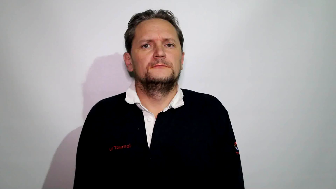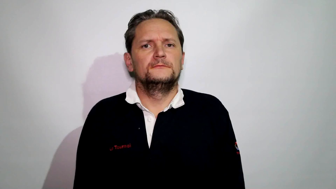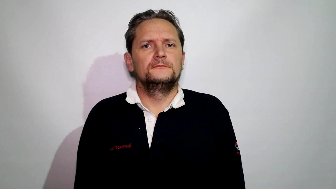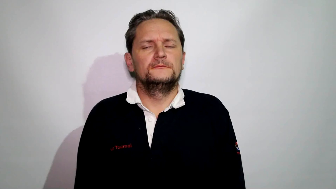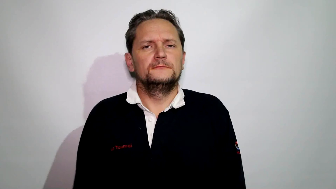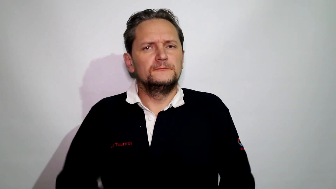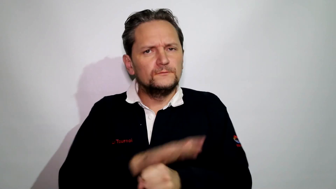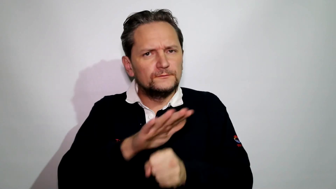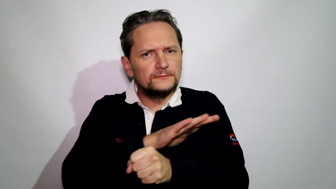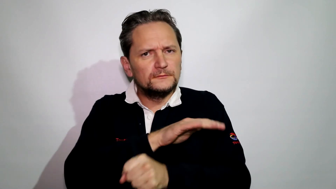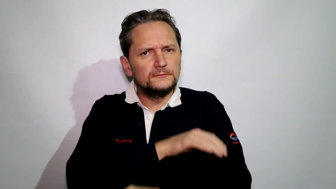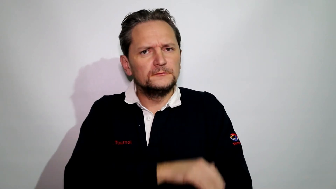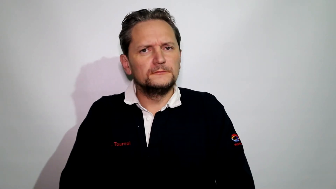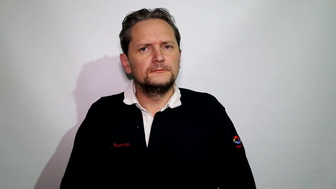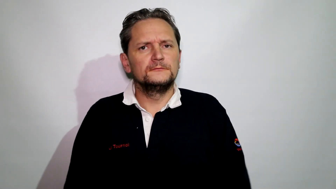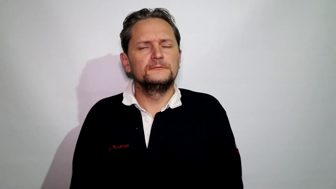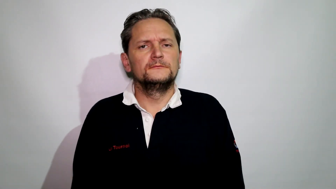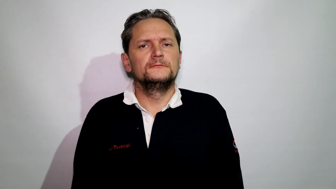Ca suffit !